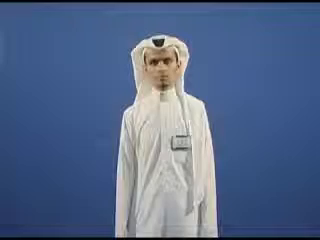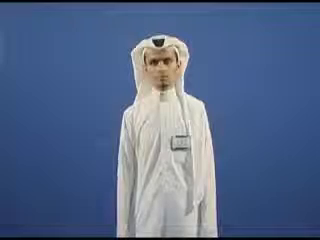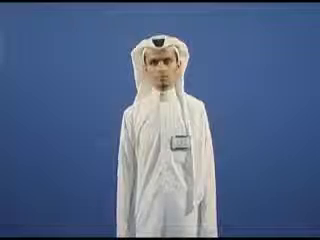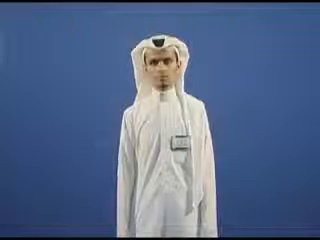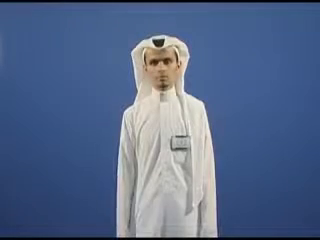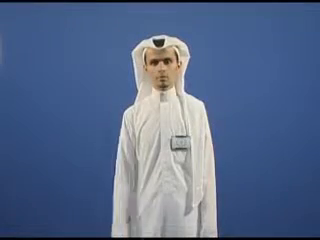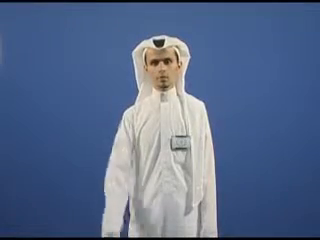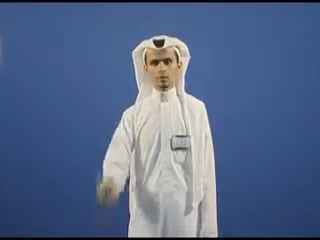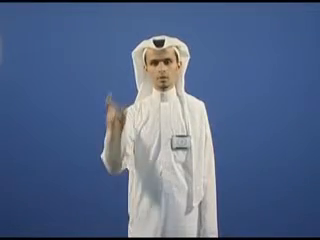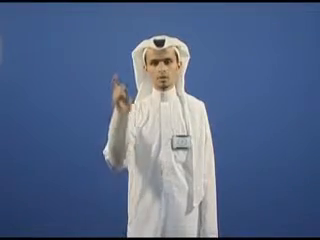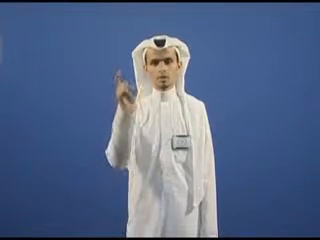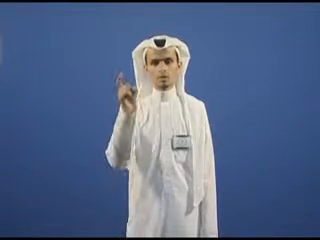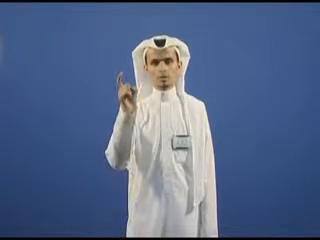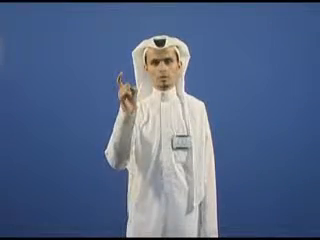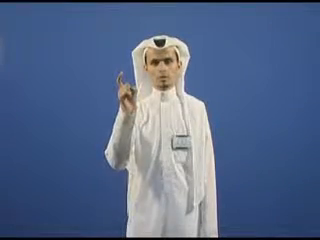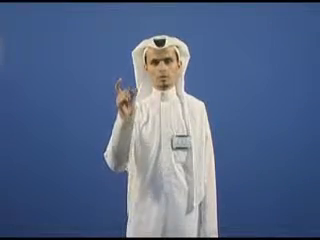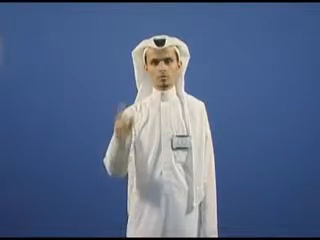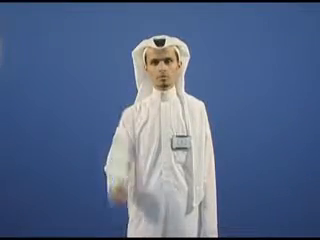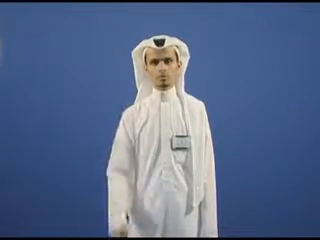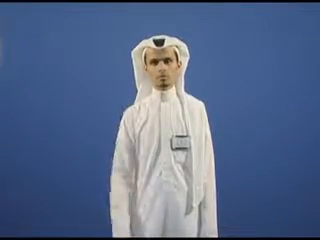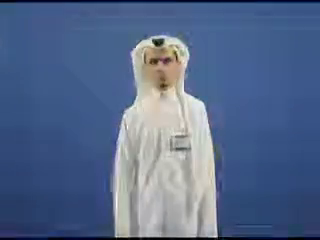ر